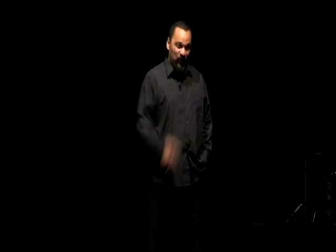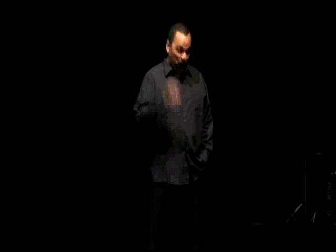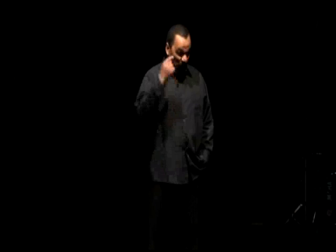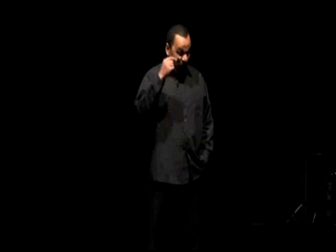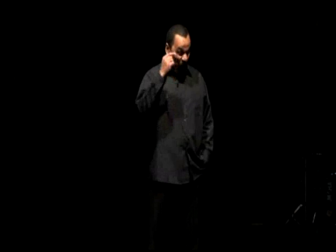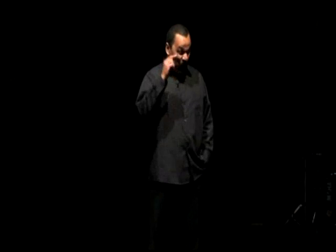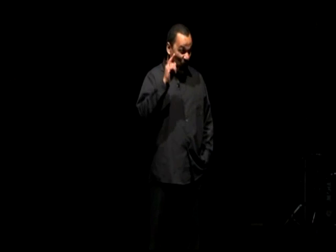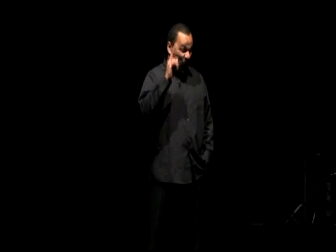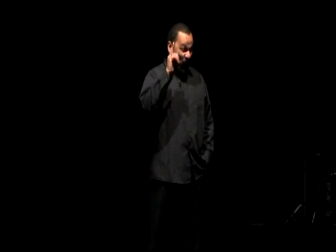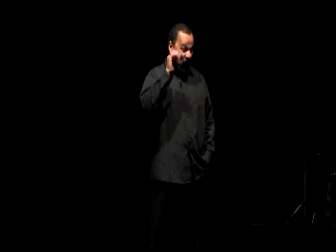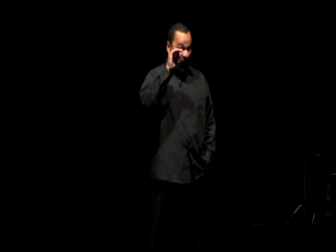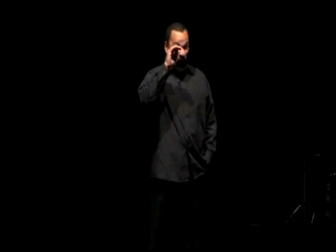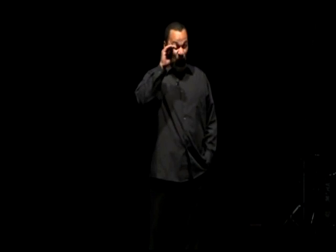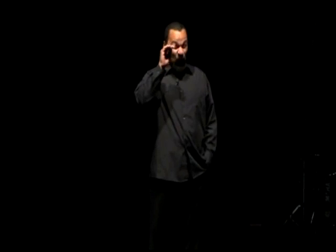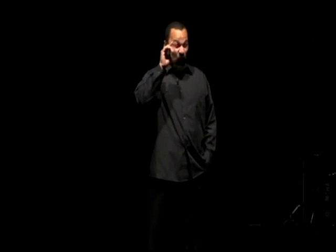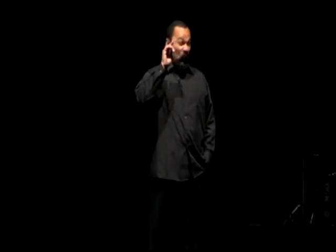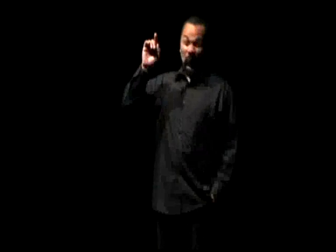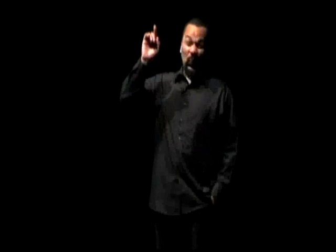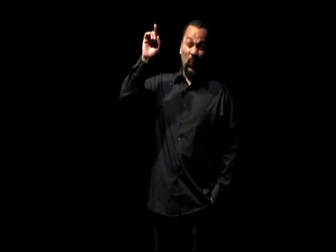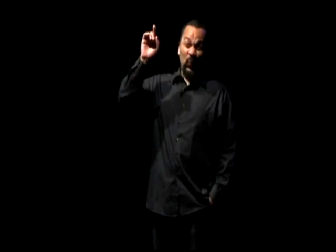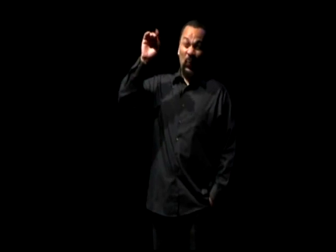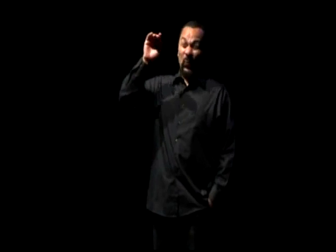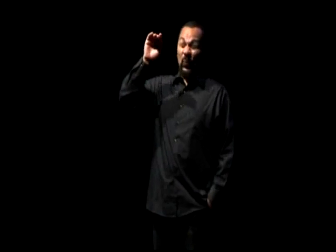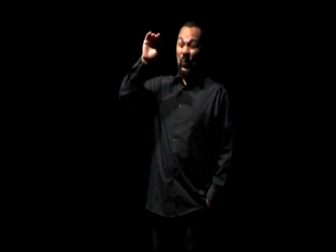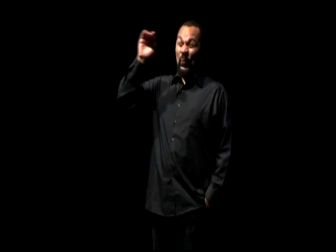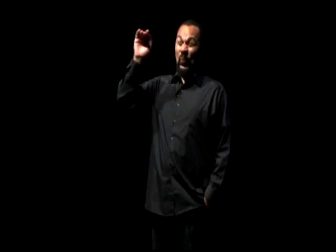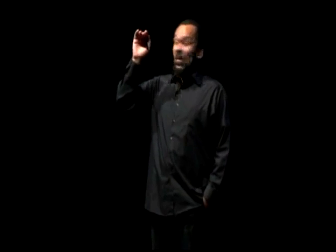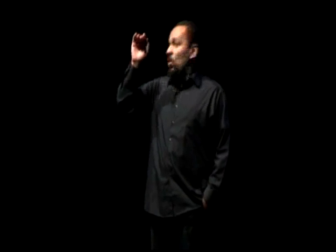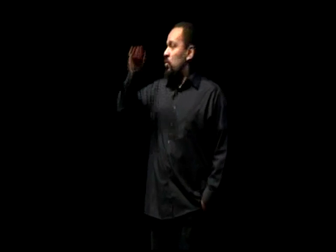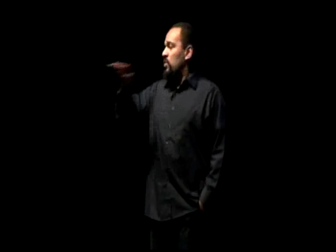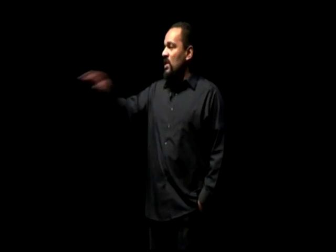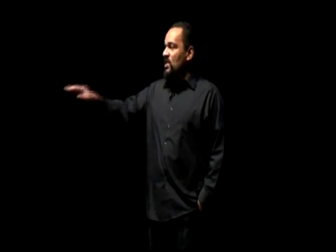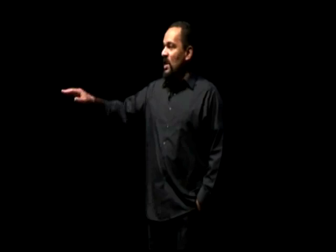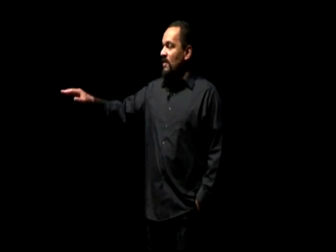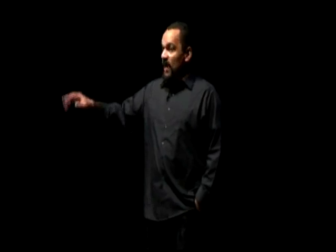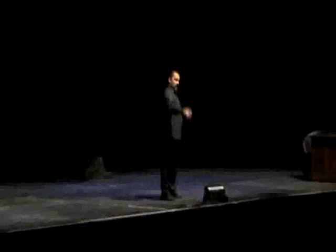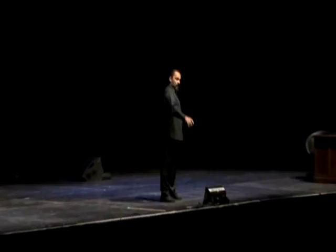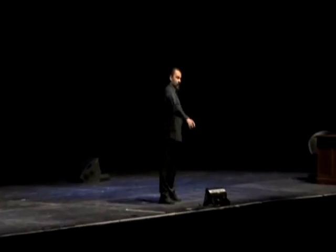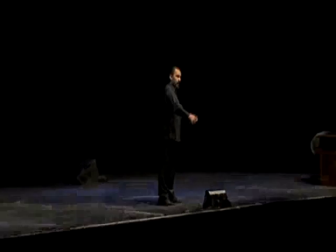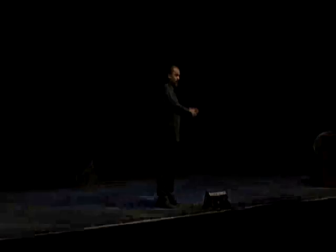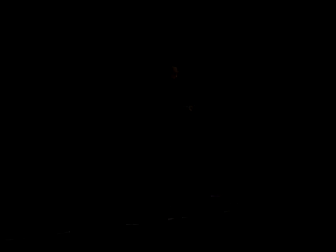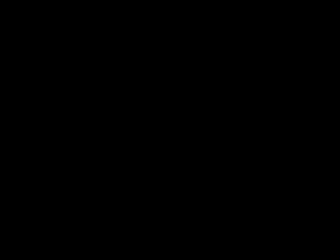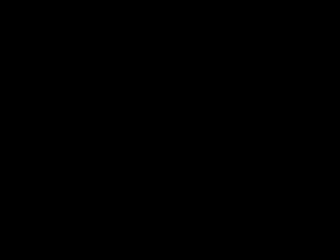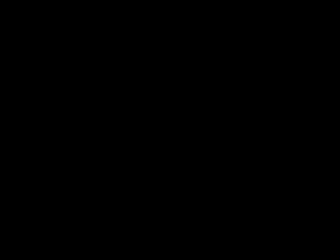Au-dessus, c'est le soleil !